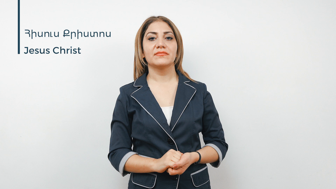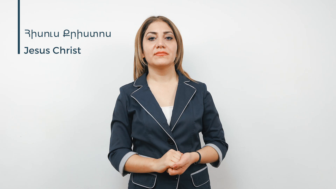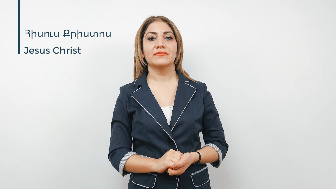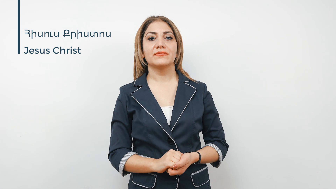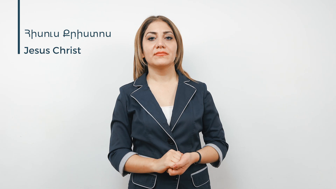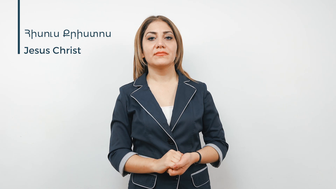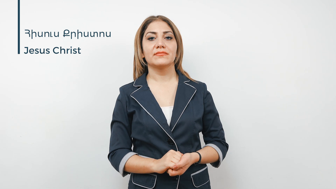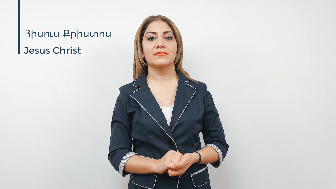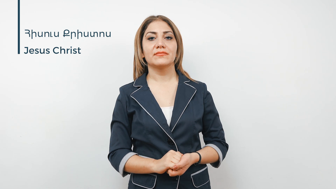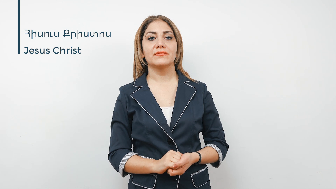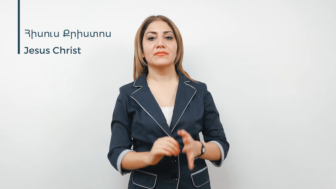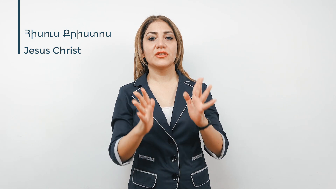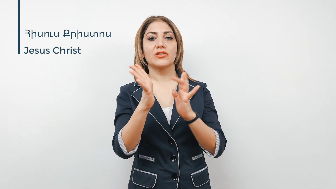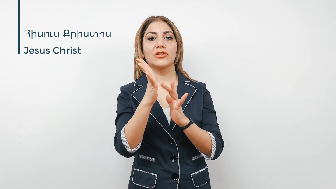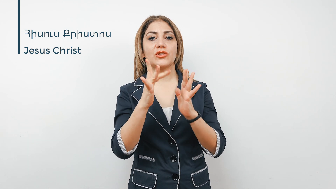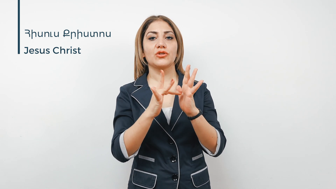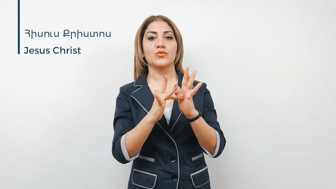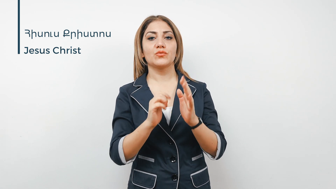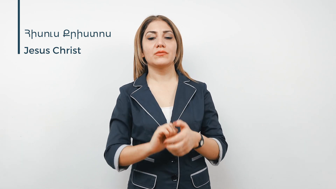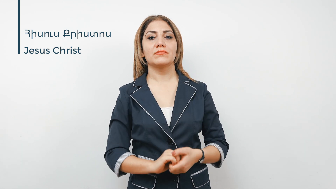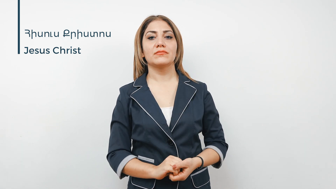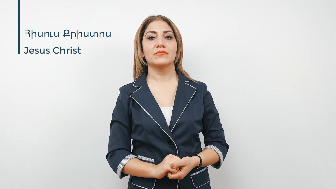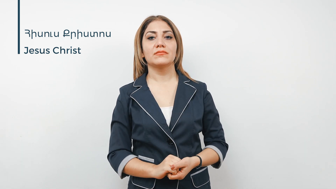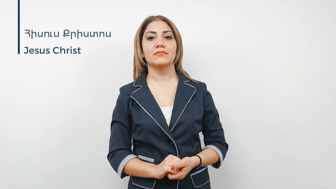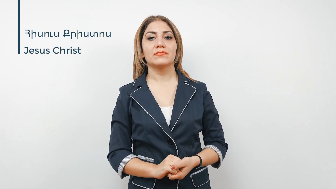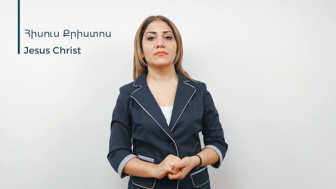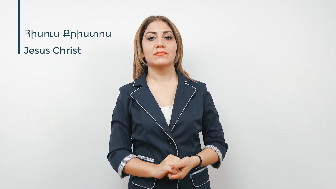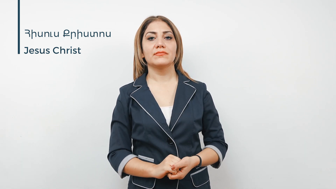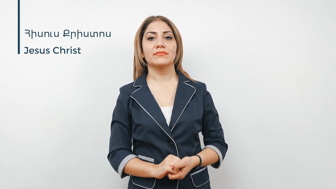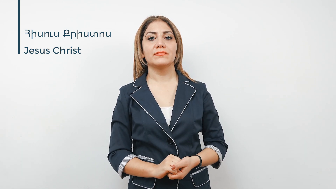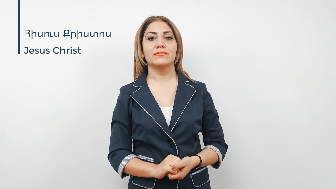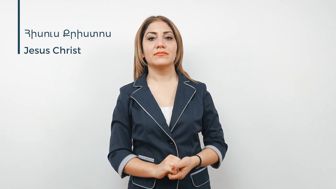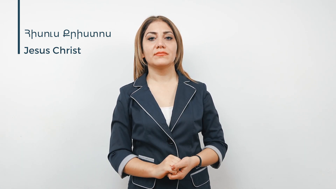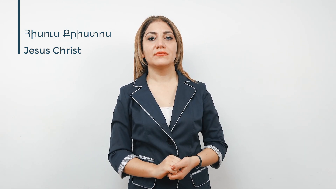Le saint Nom de Jésus Christ